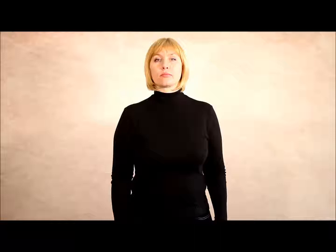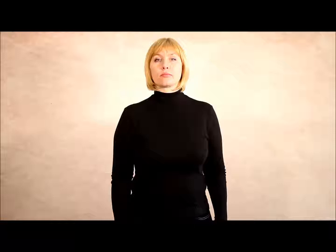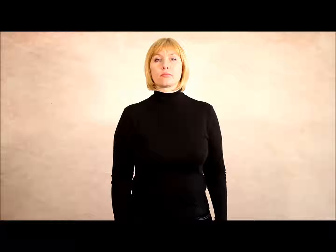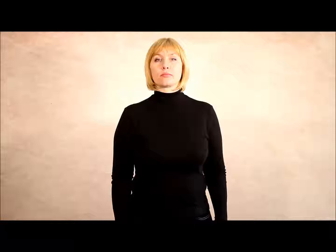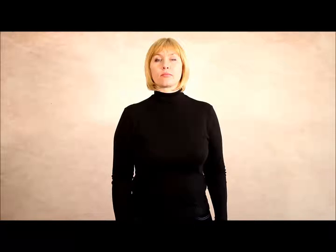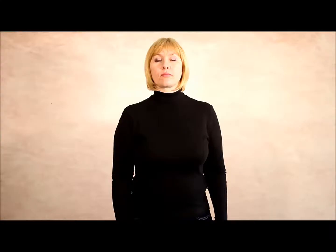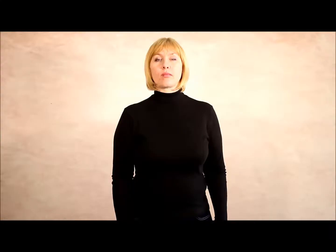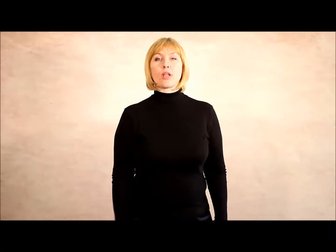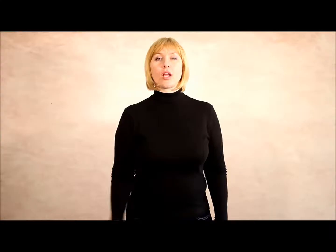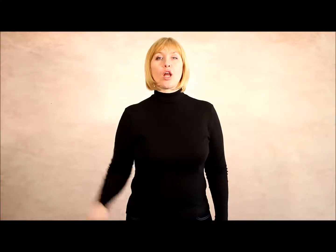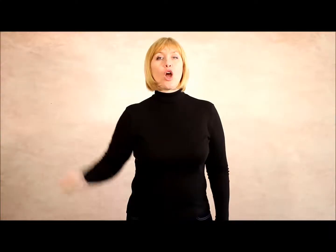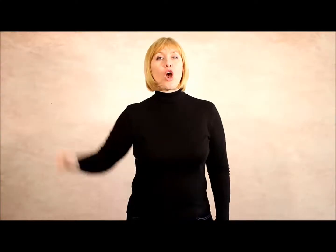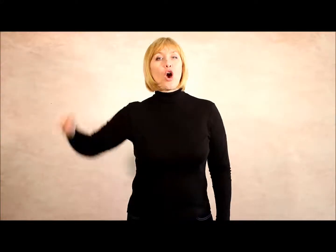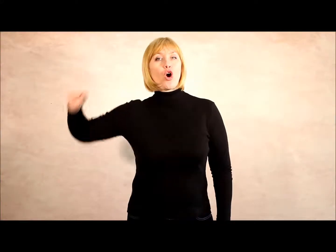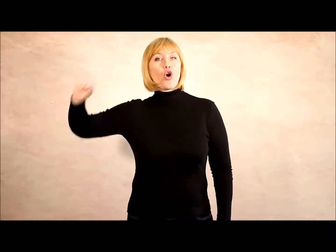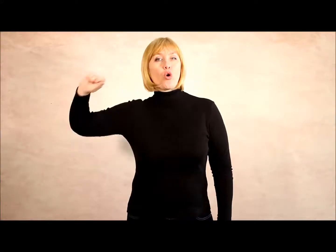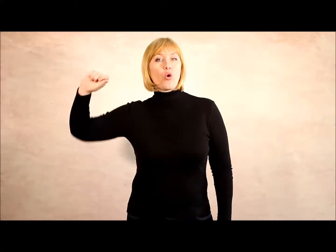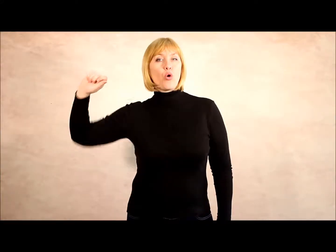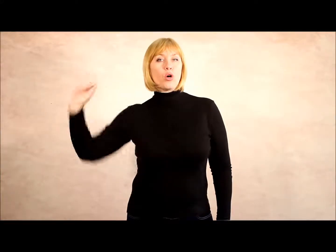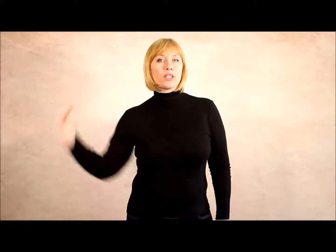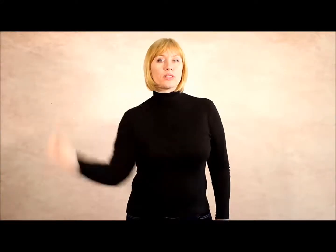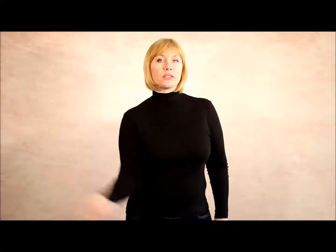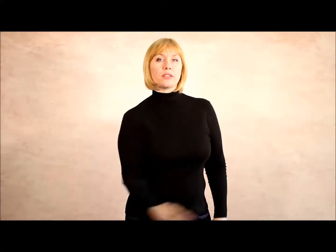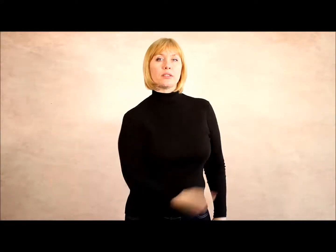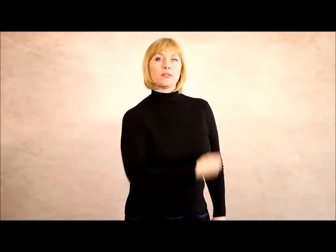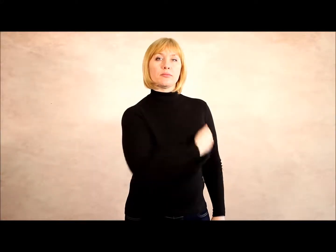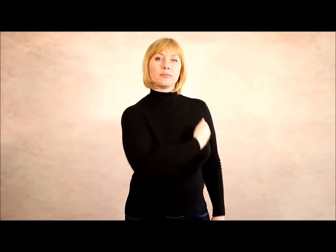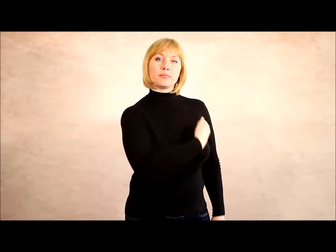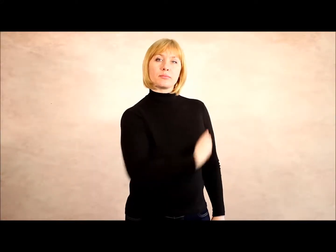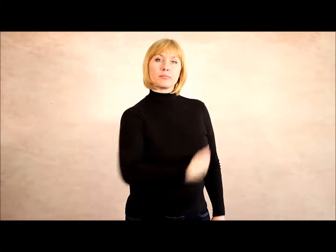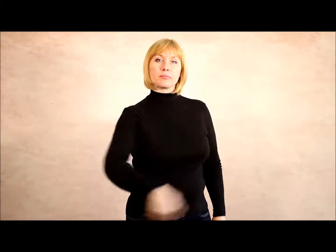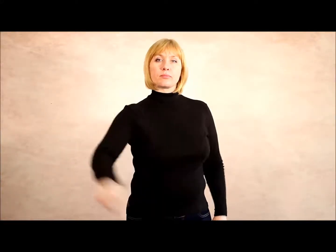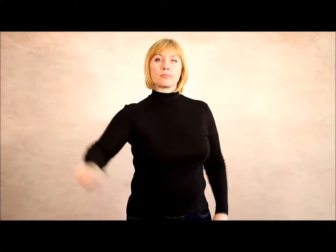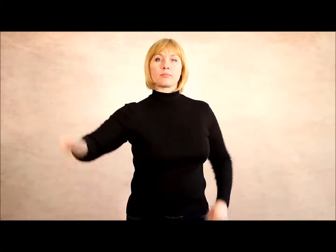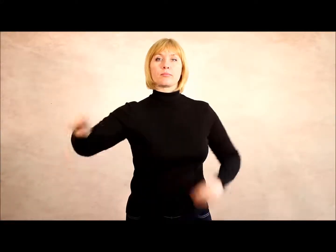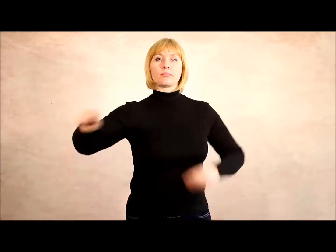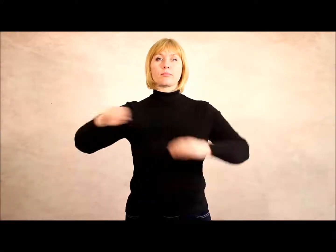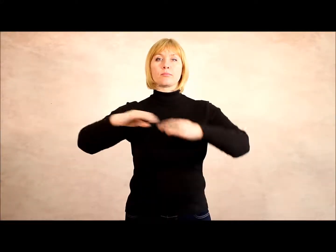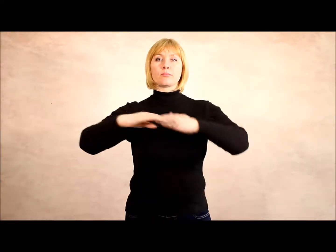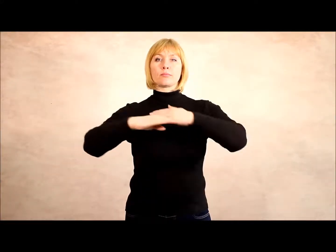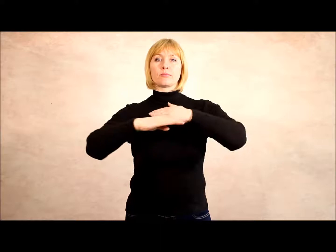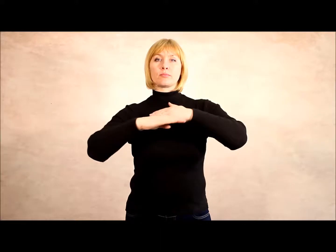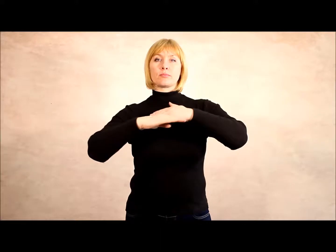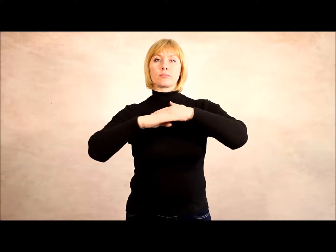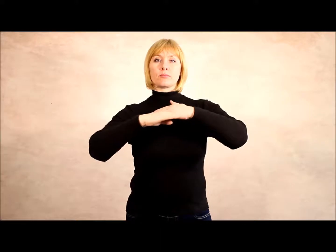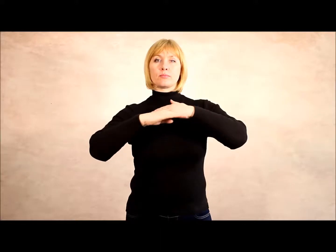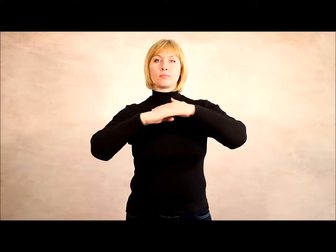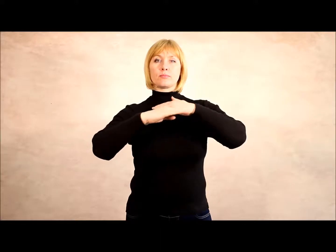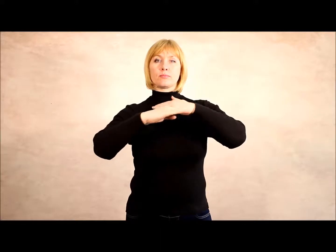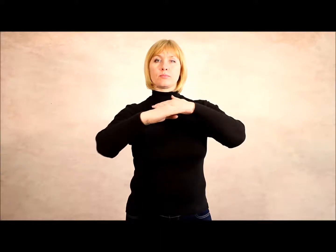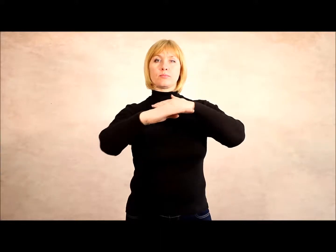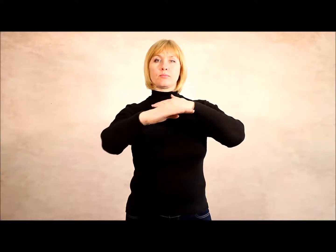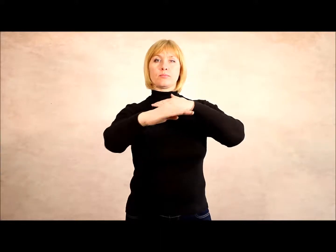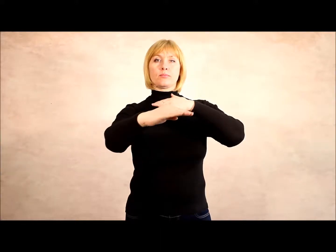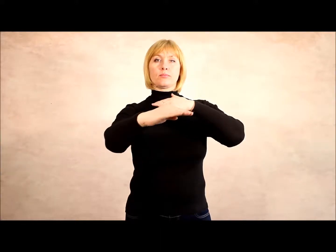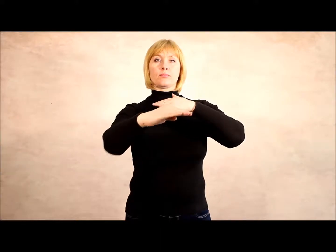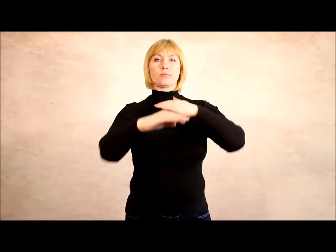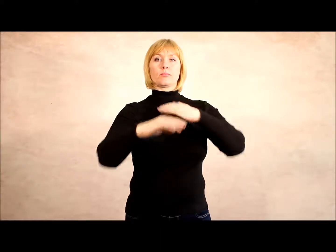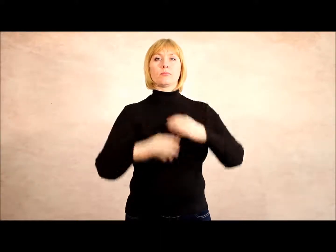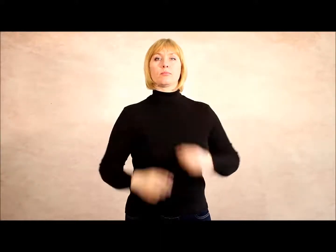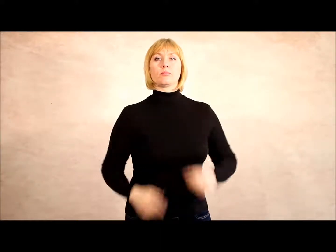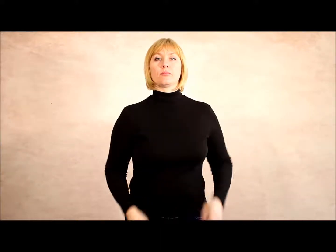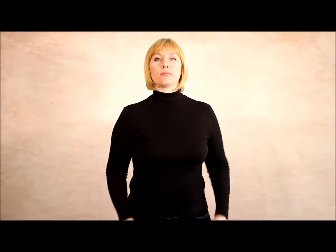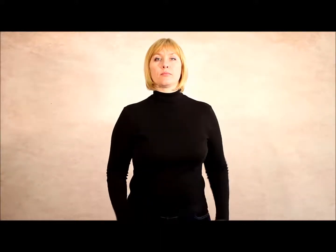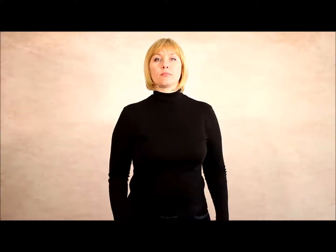Cort